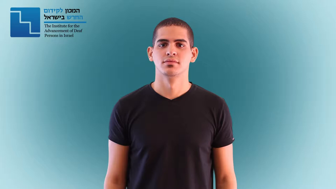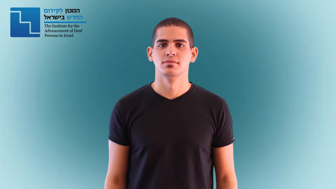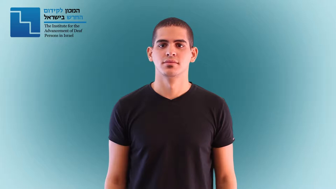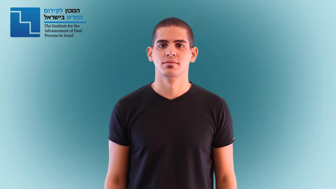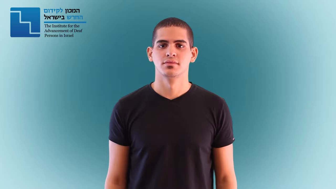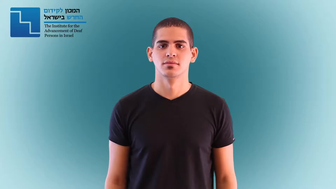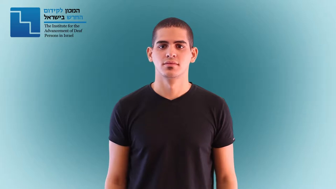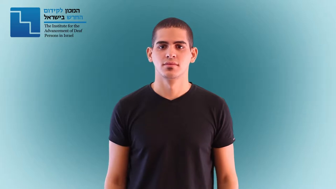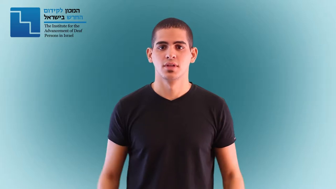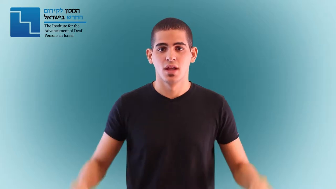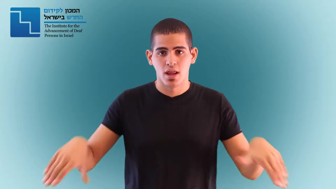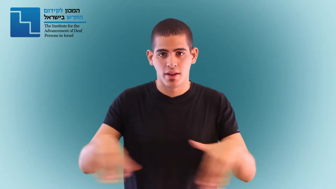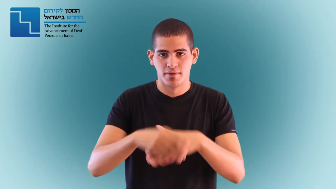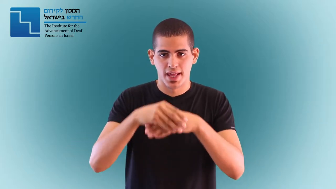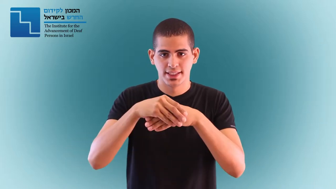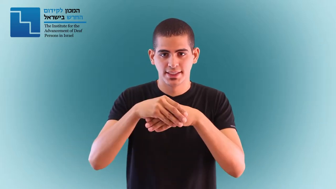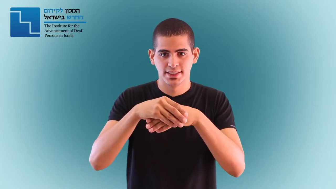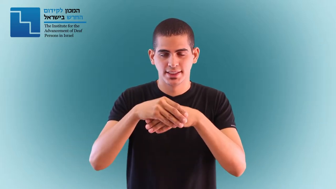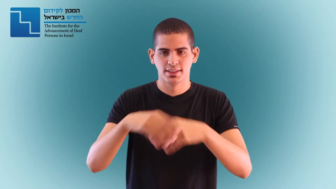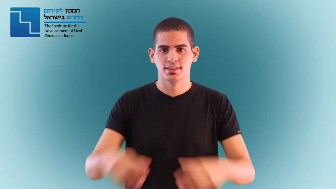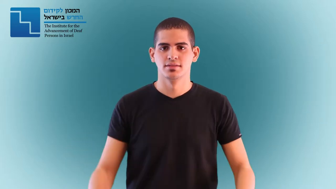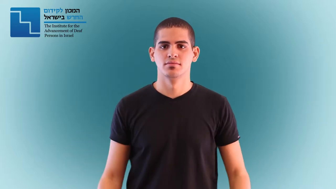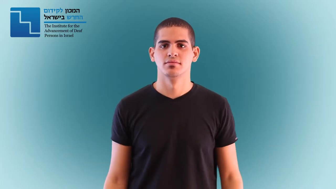לפייס